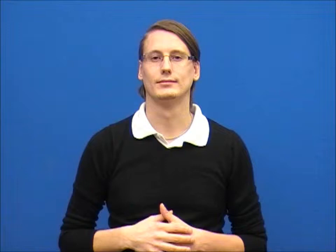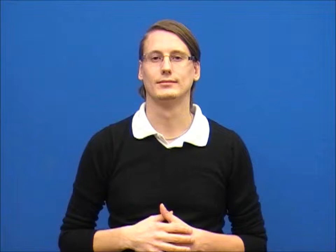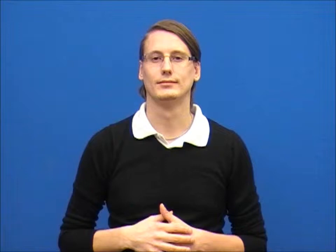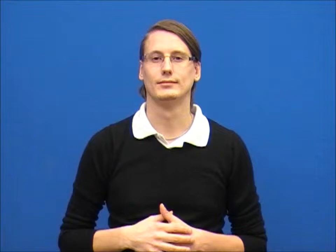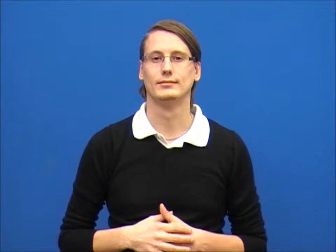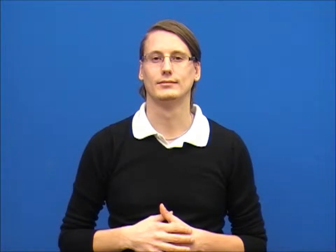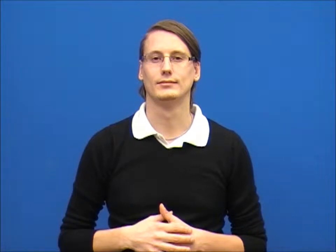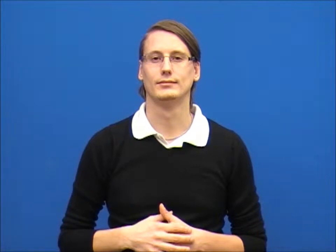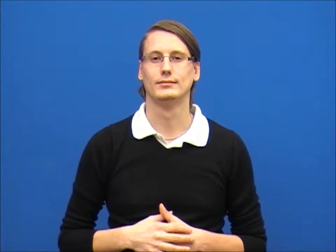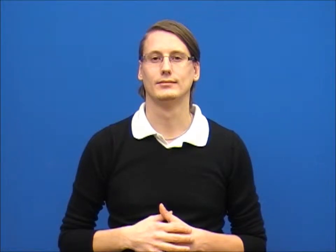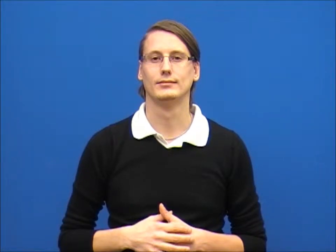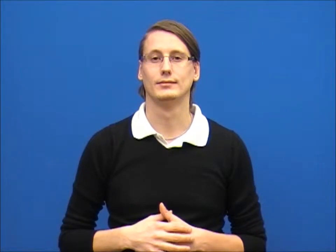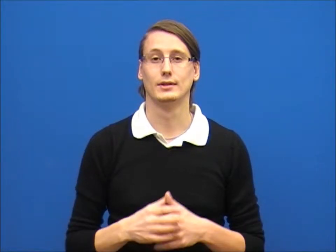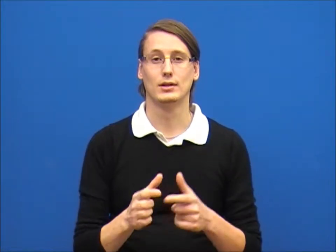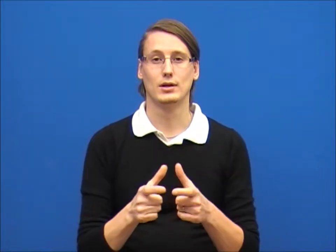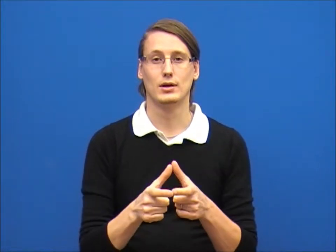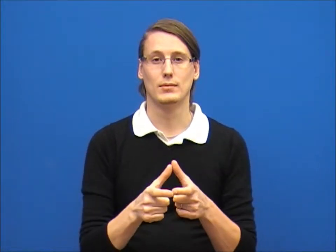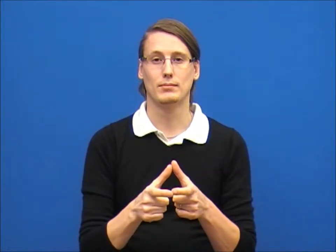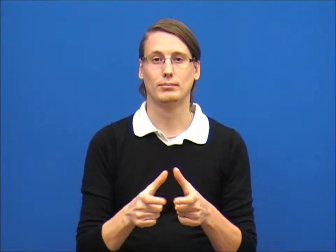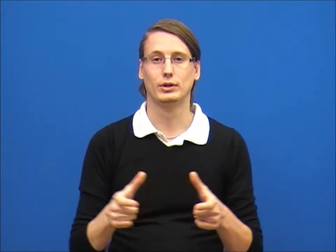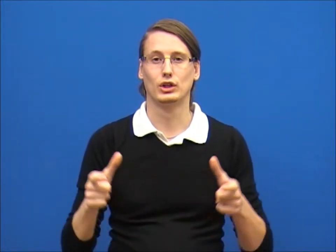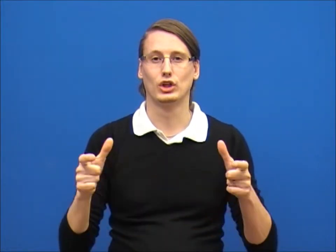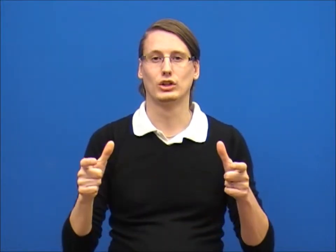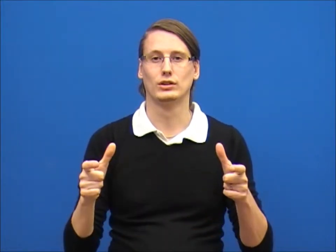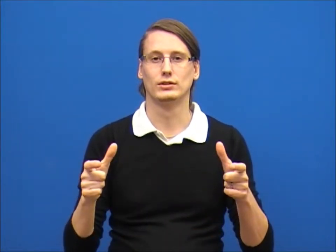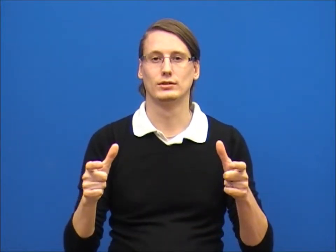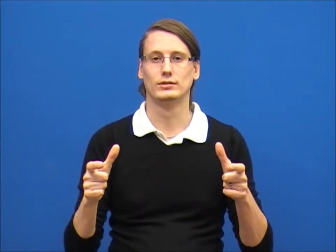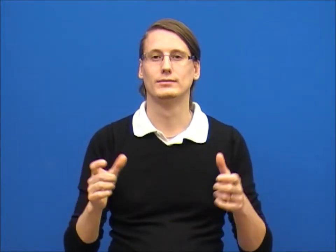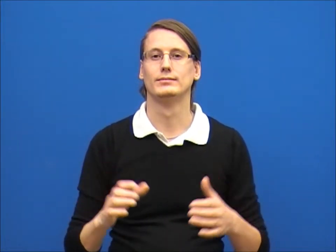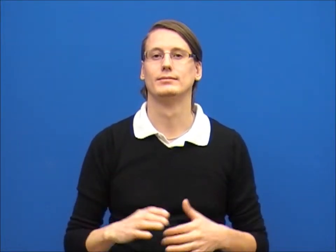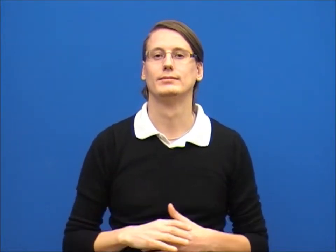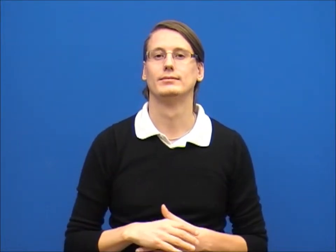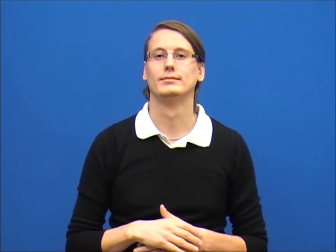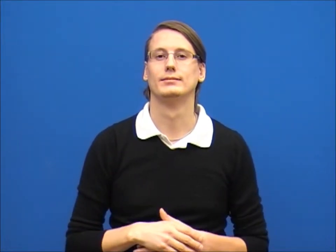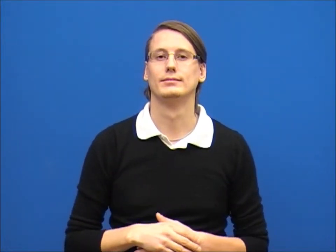BLÖJA